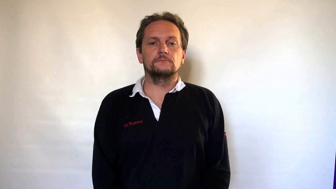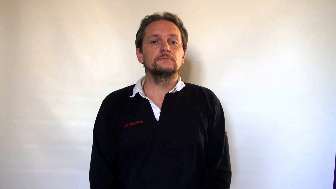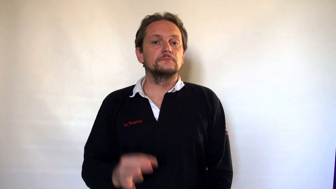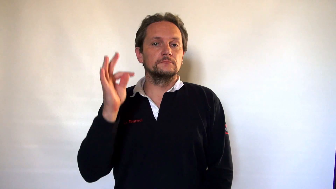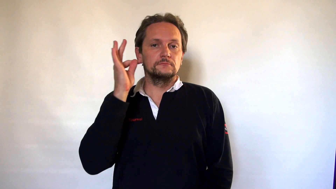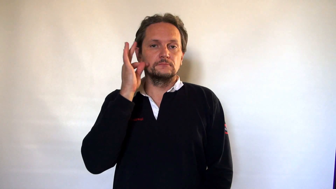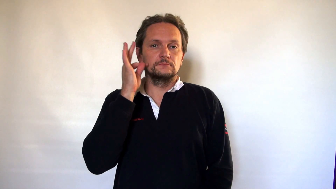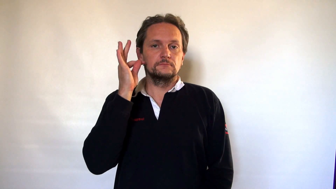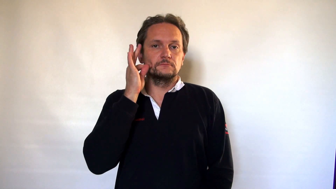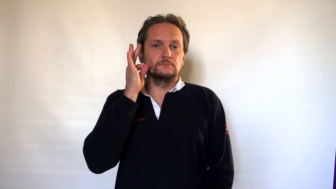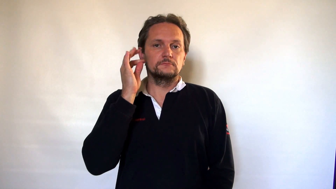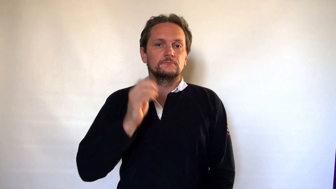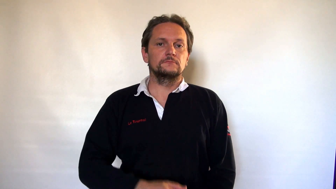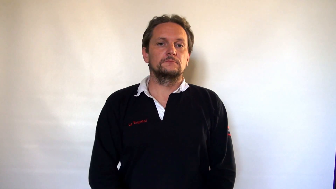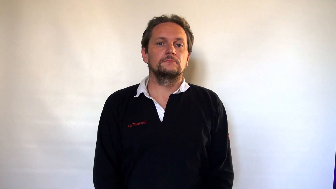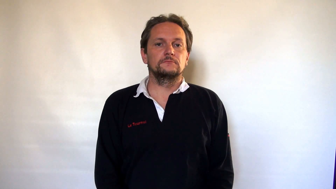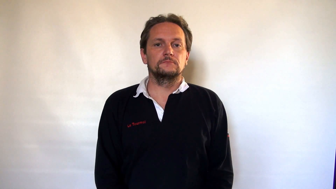Thiago Silva (footballeur international brésilien)